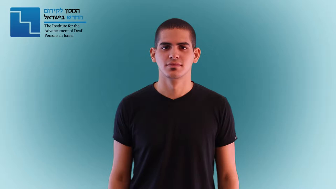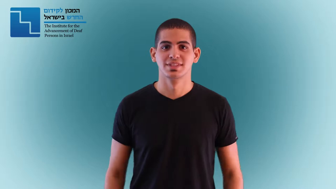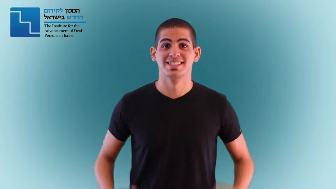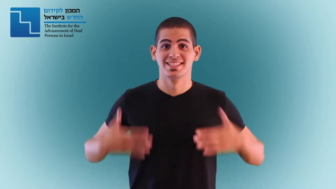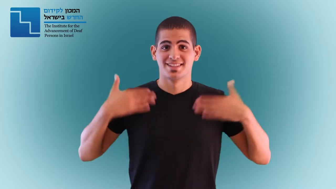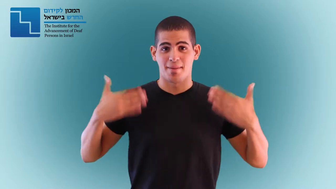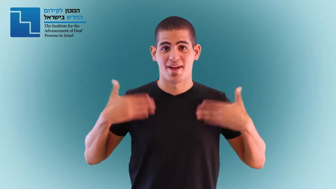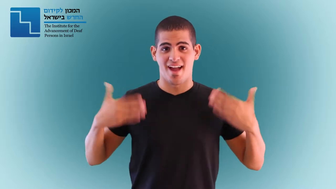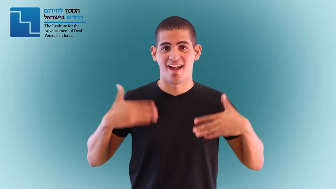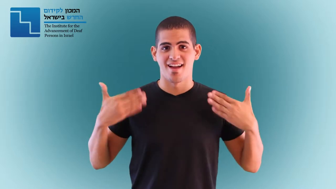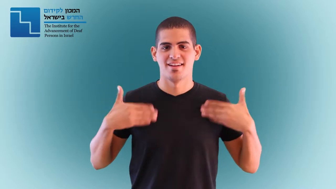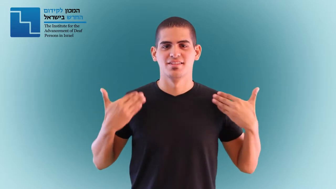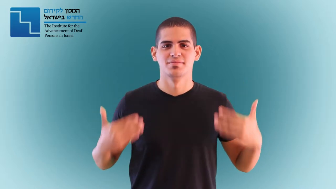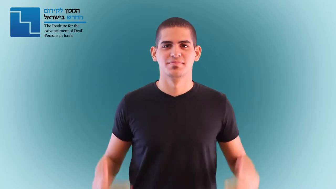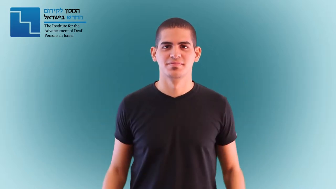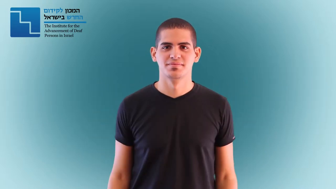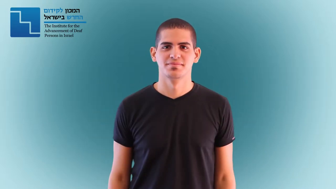שמח